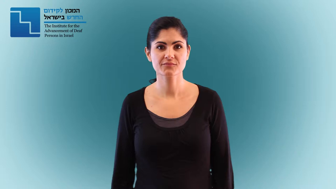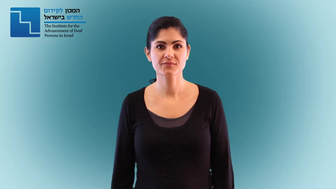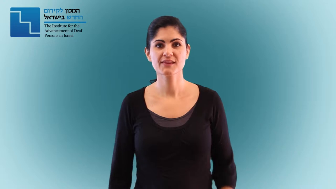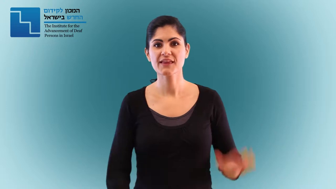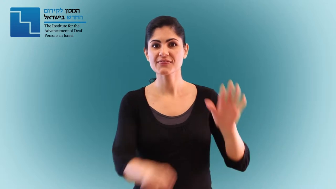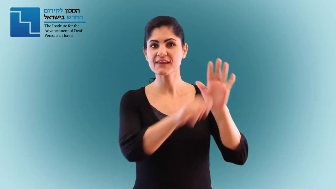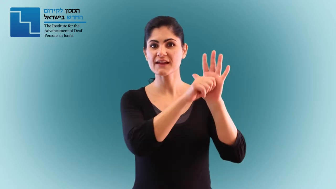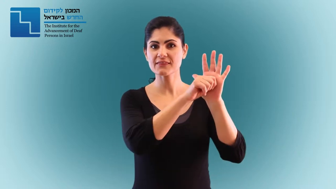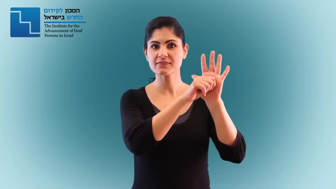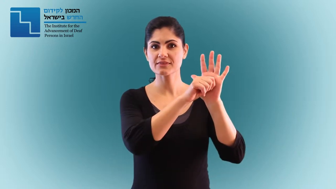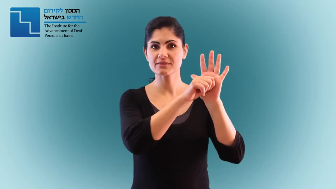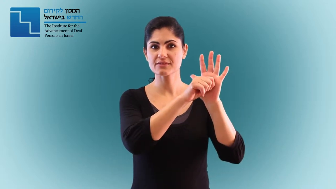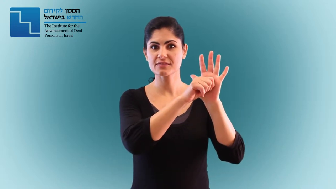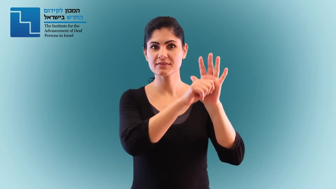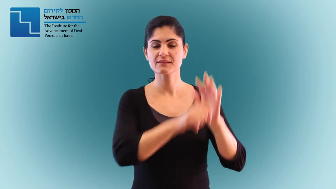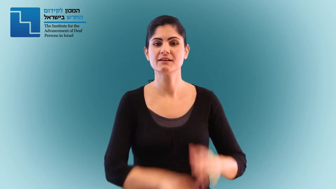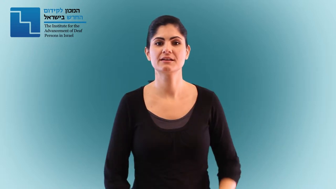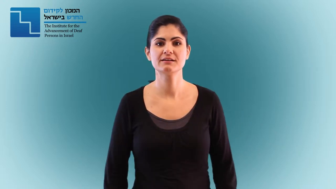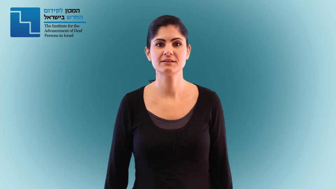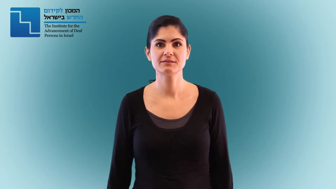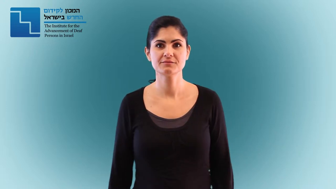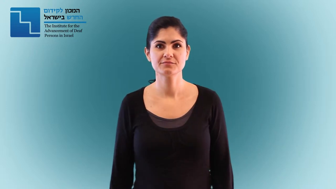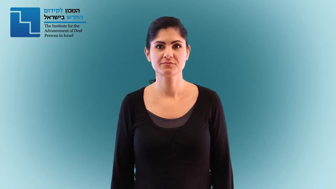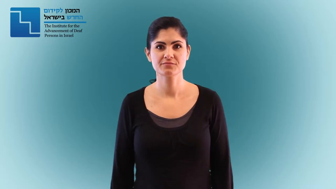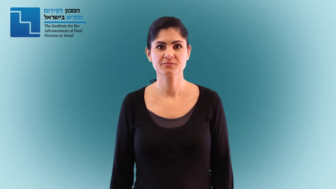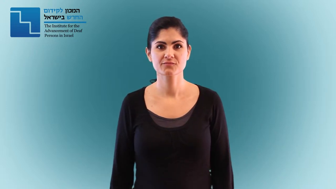תקן